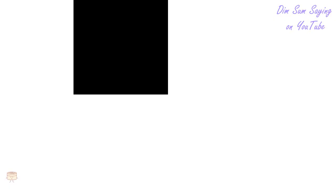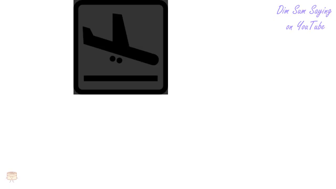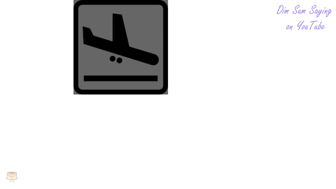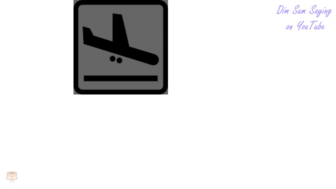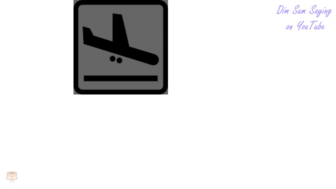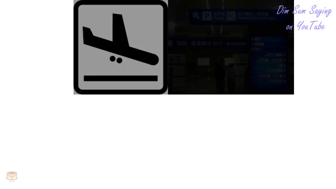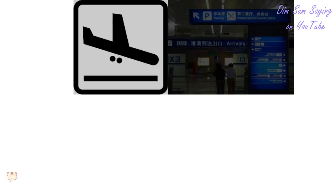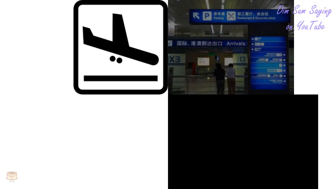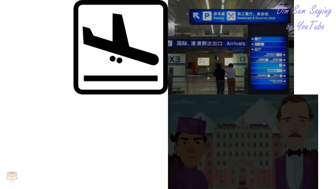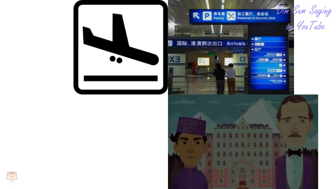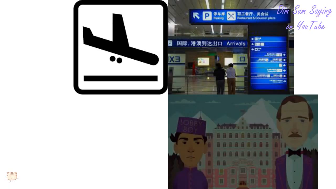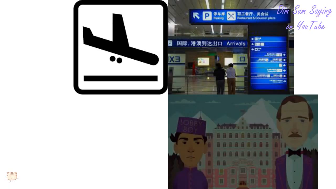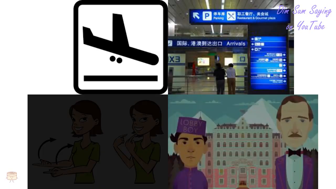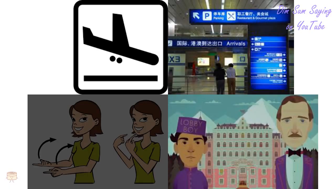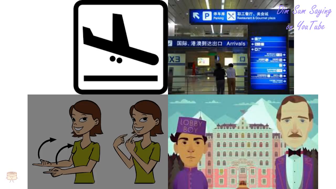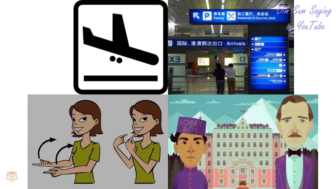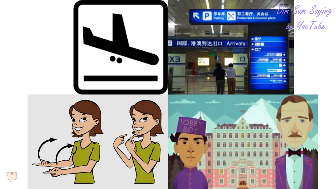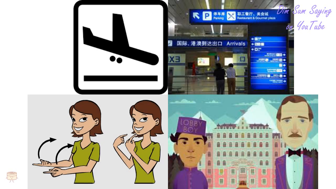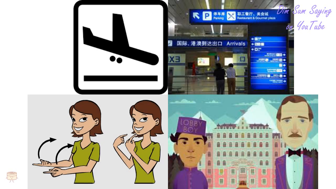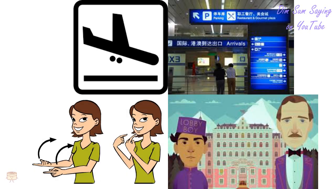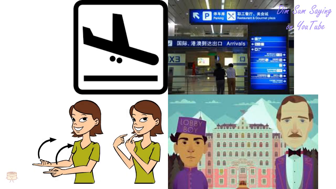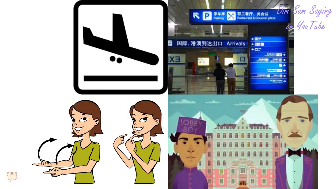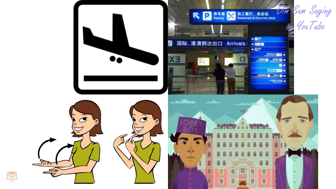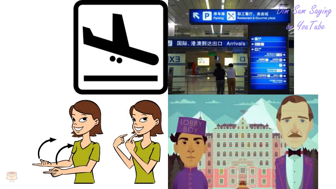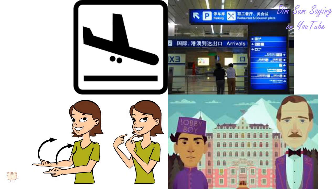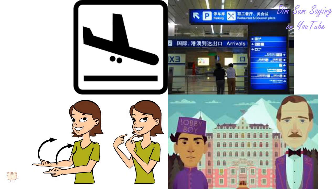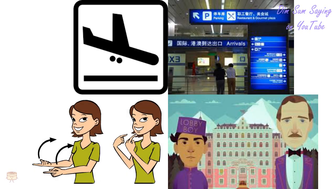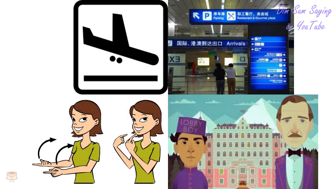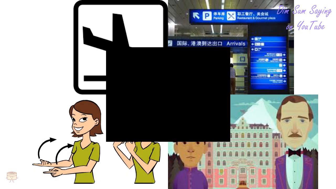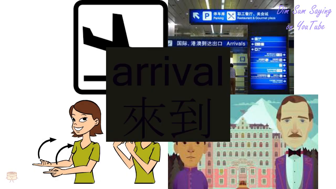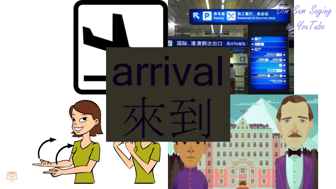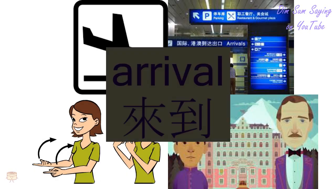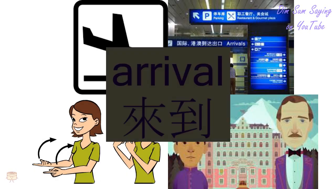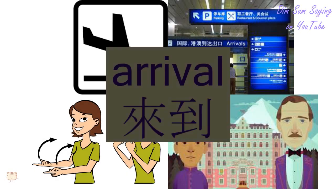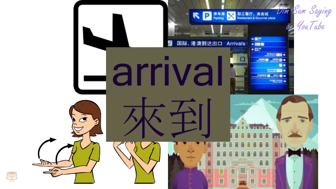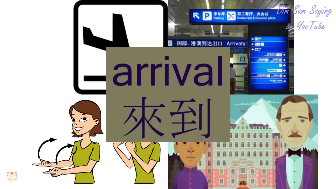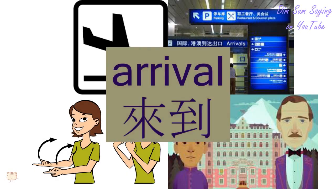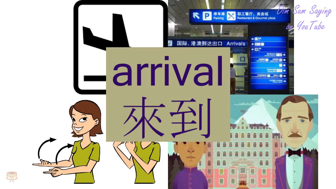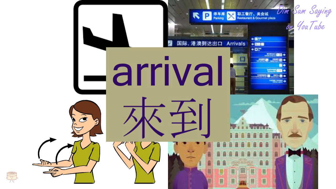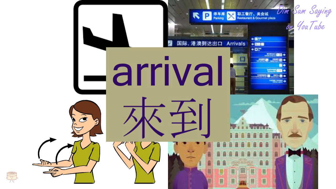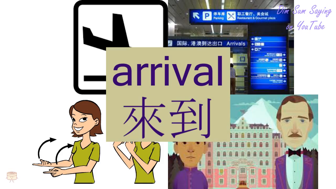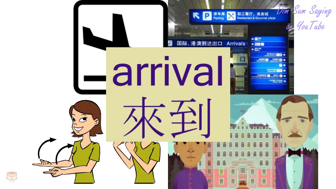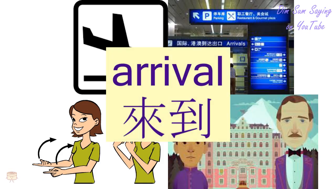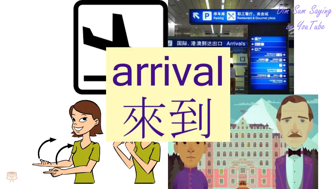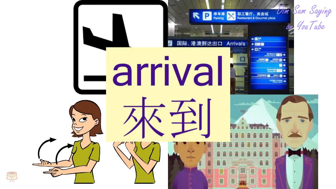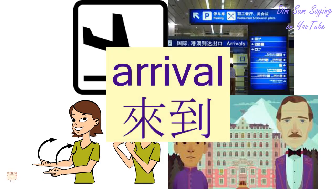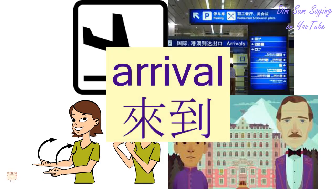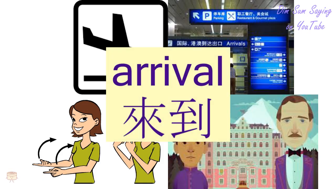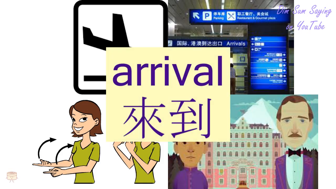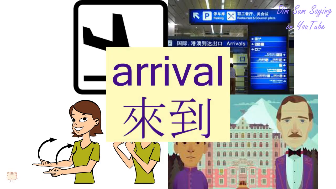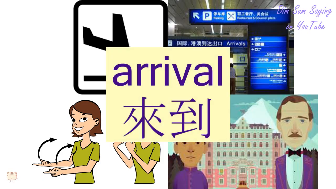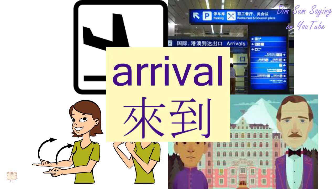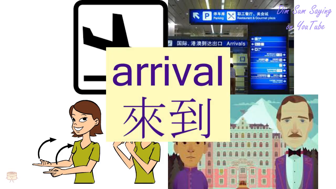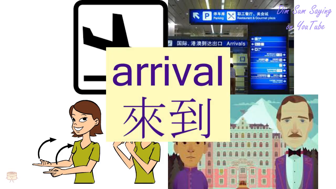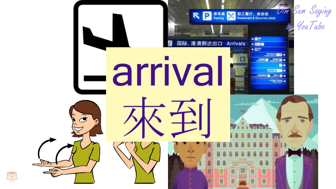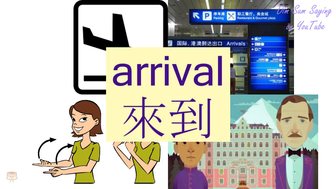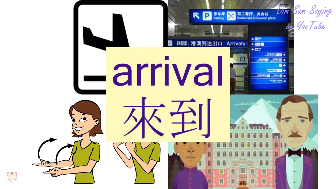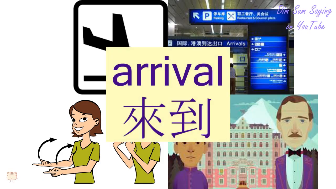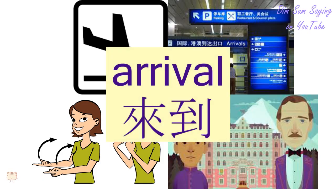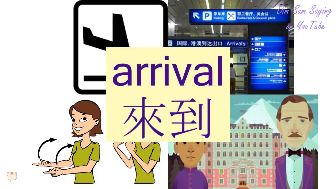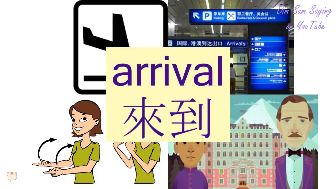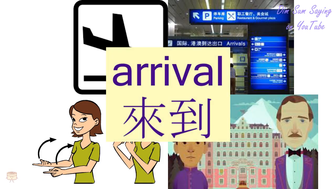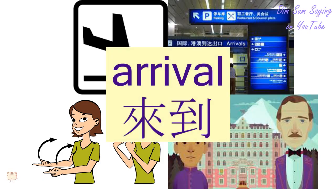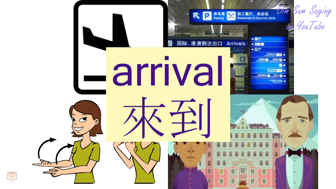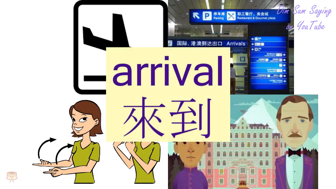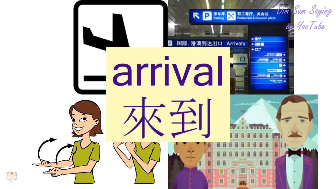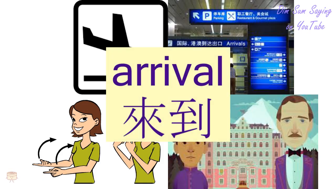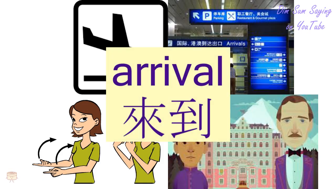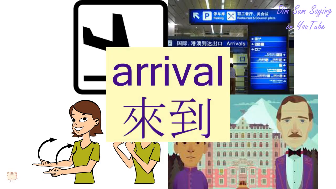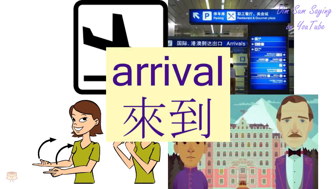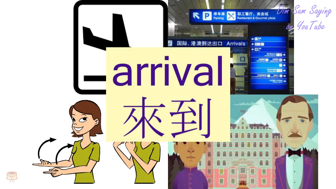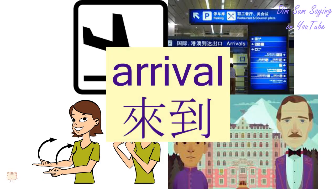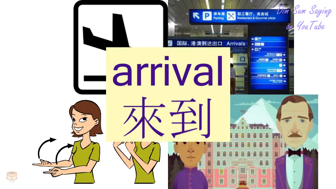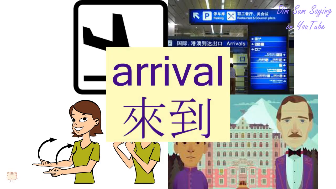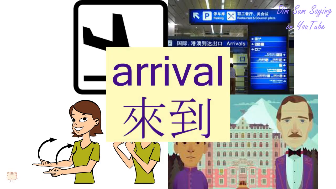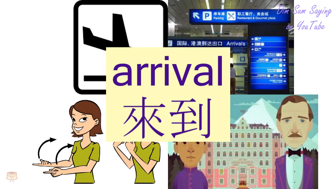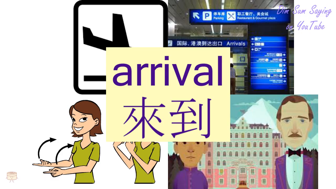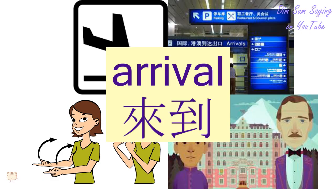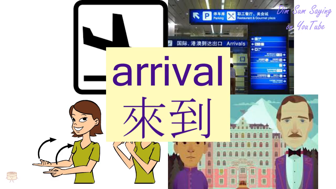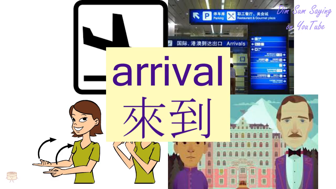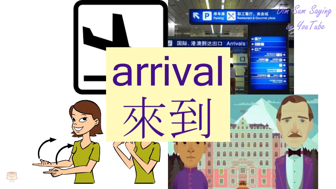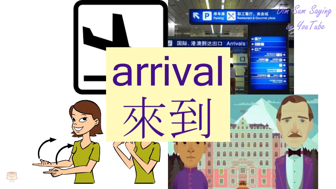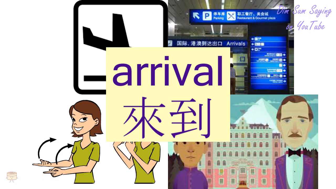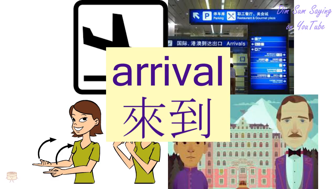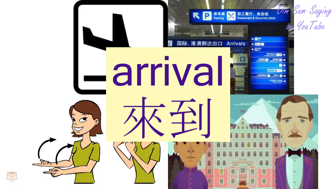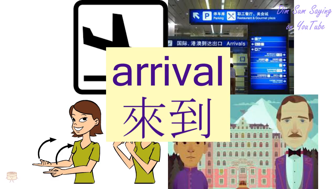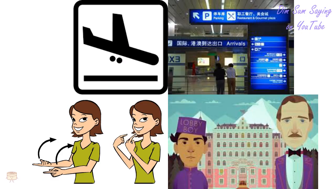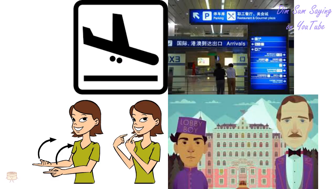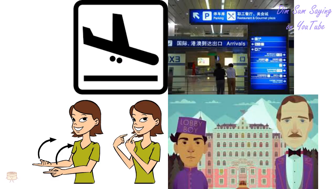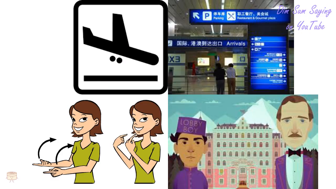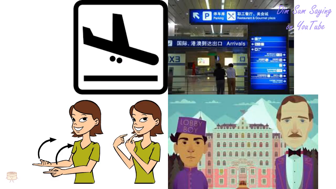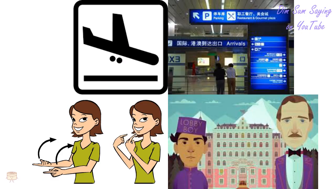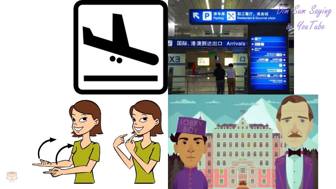來到